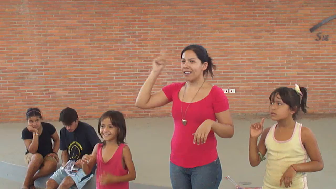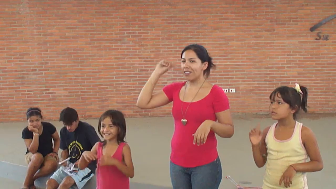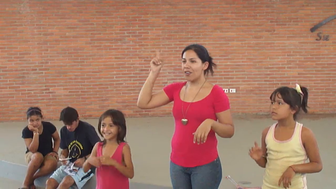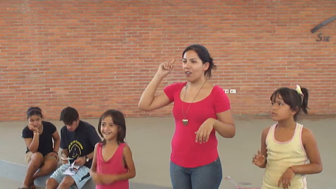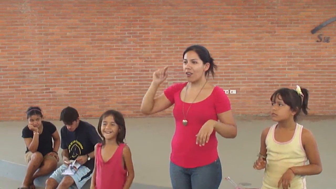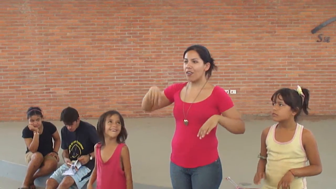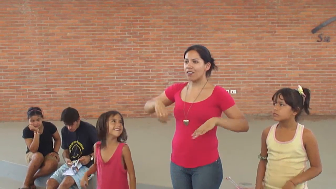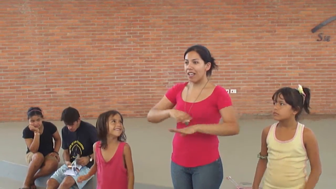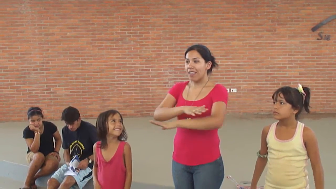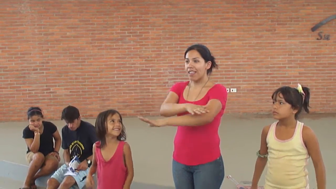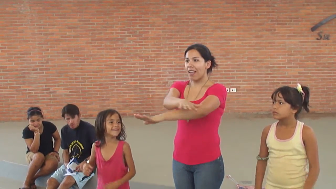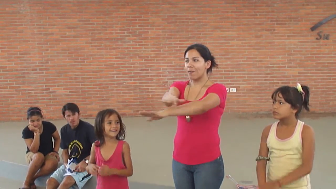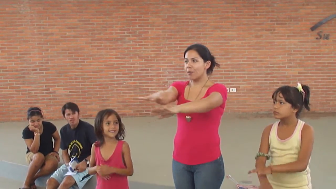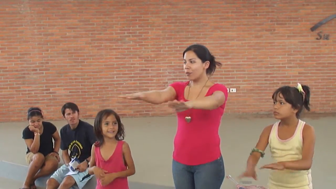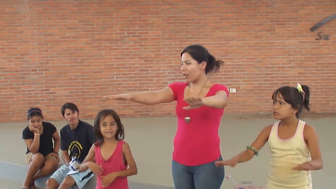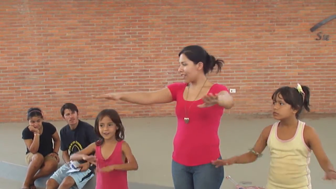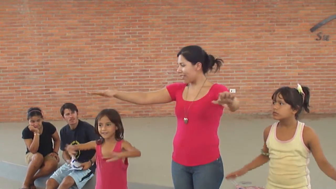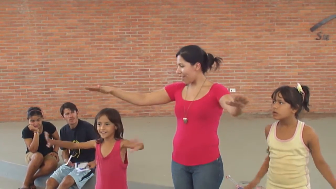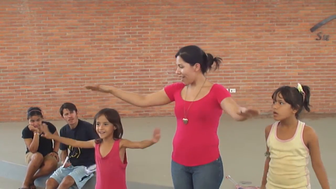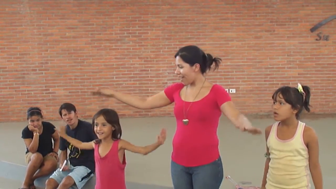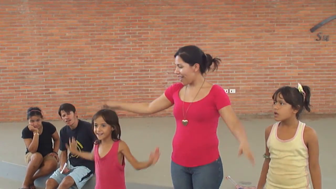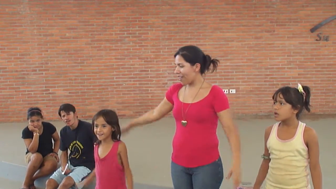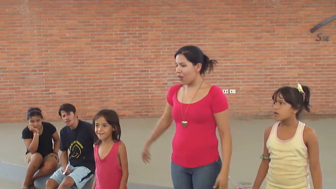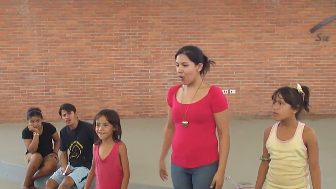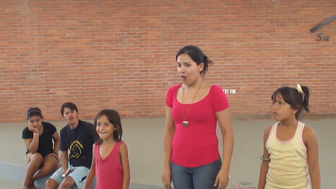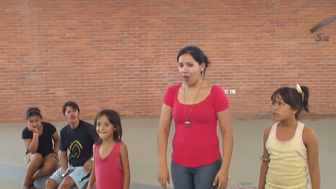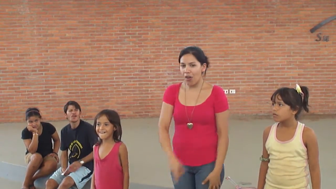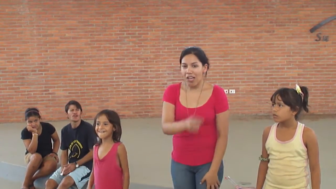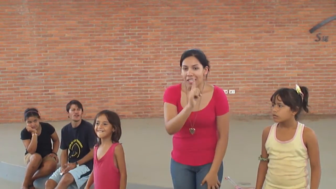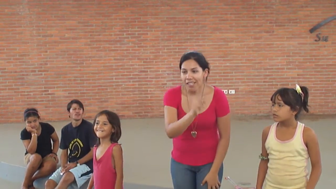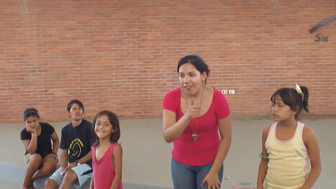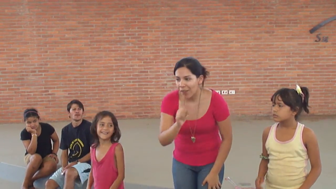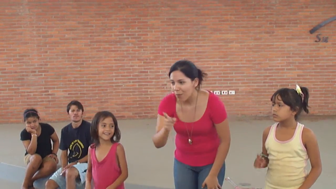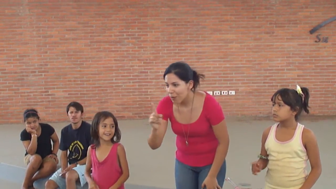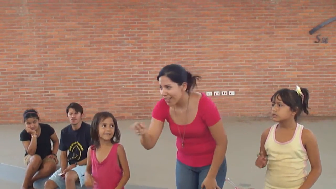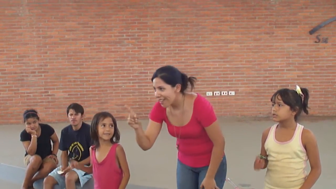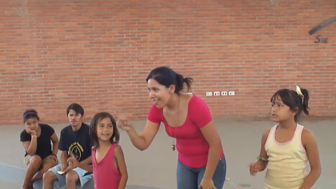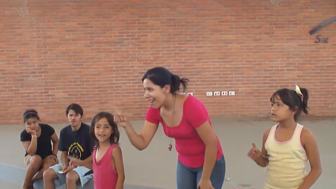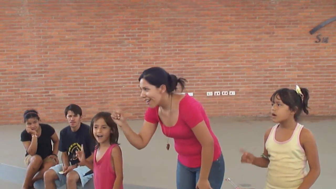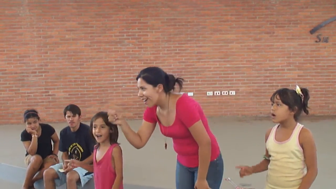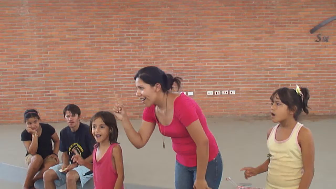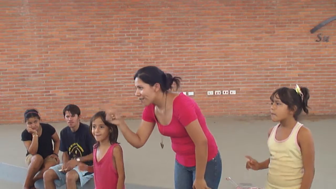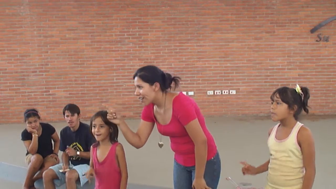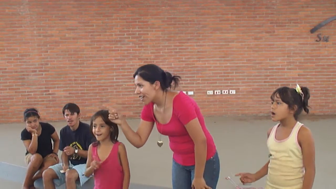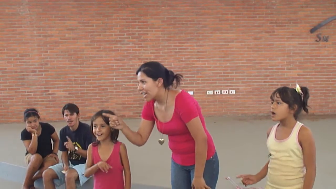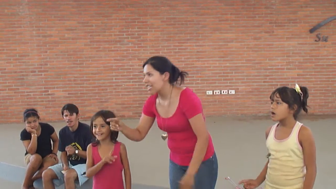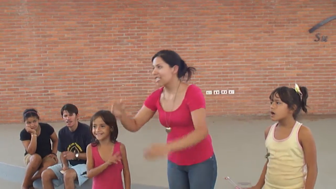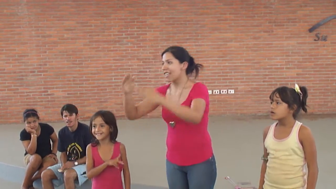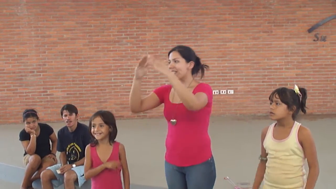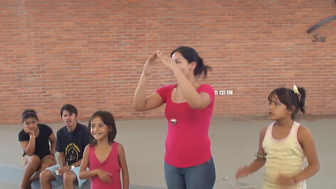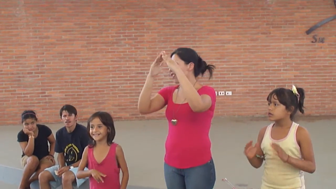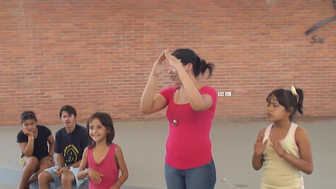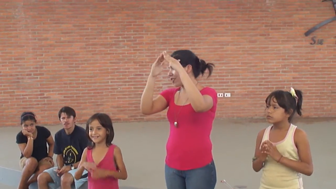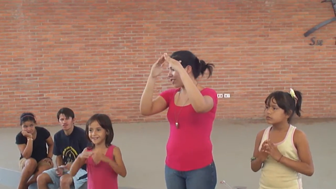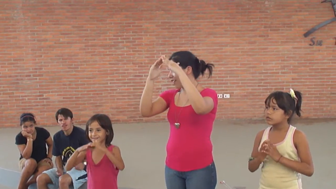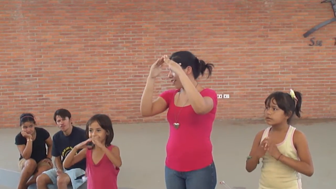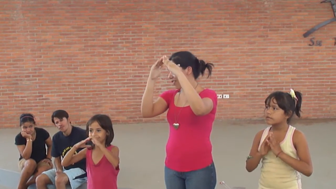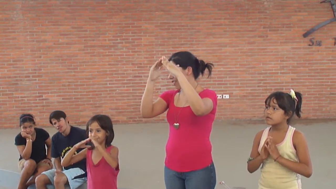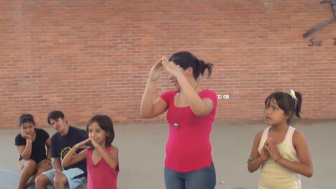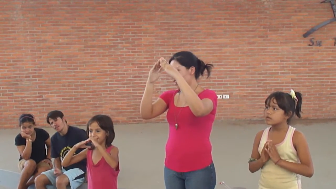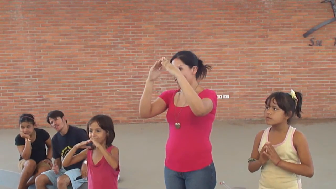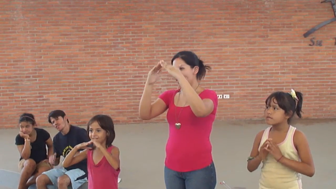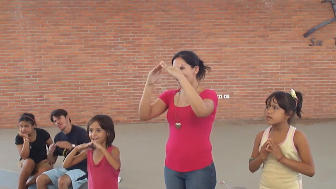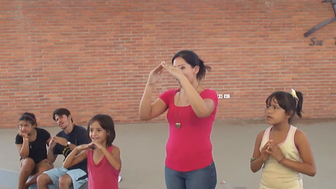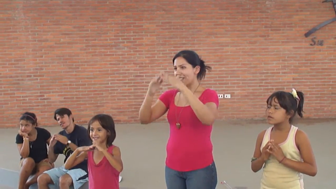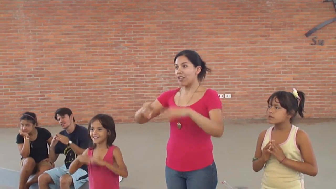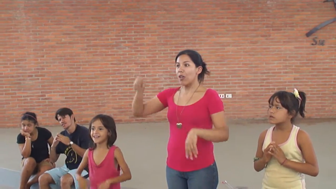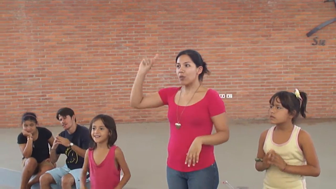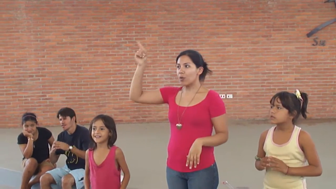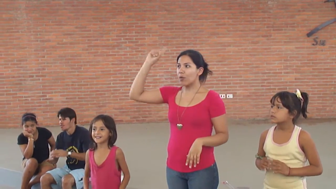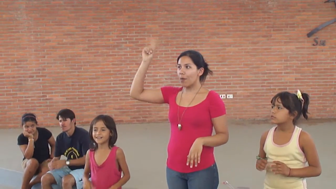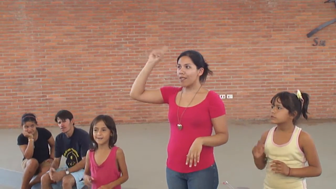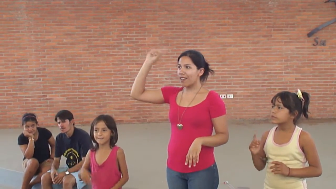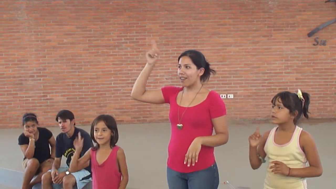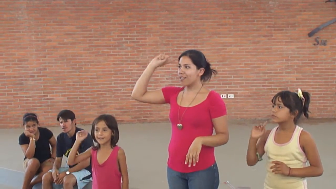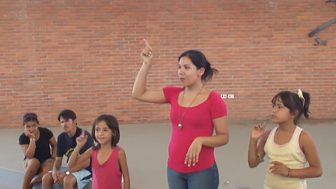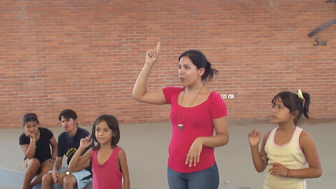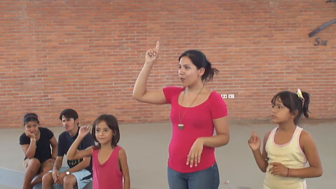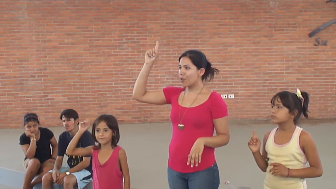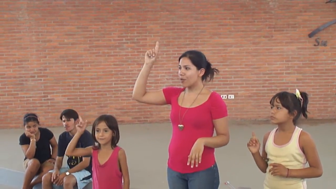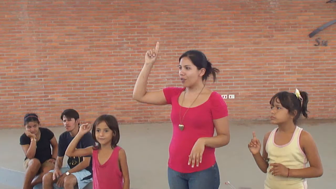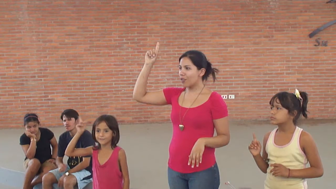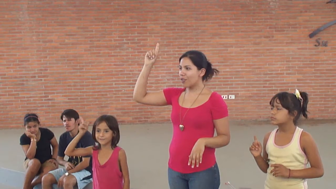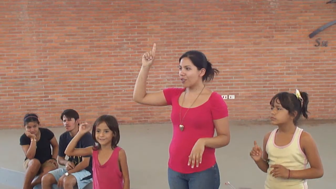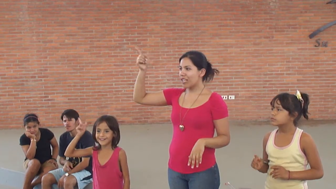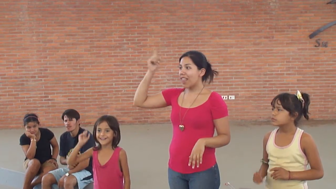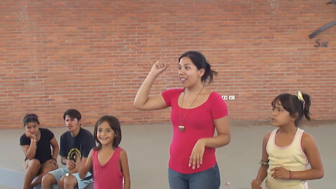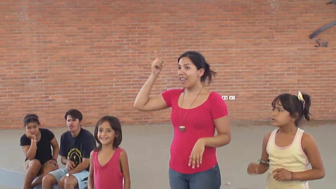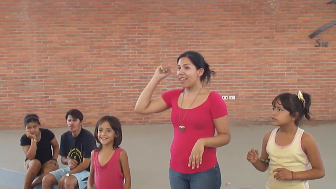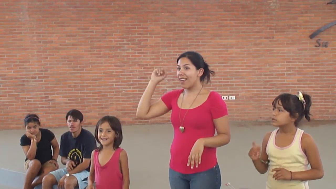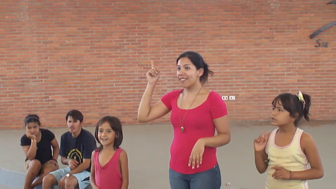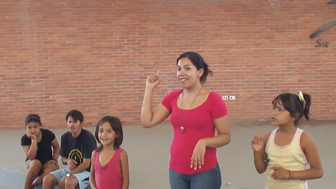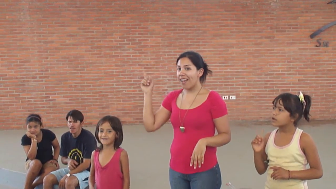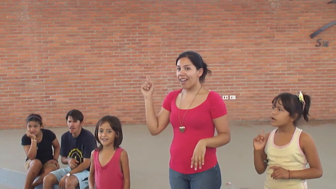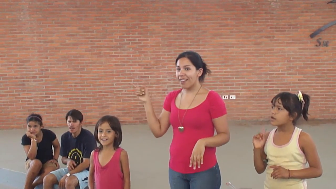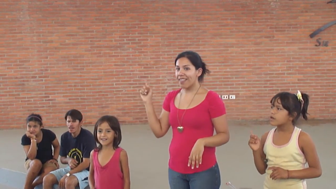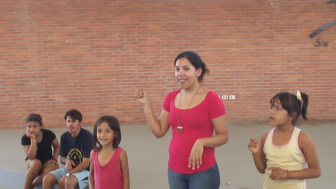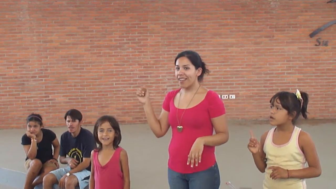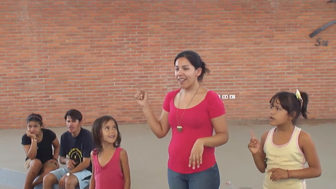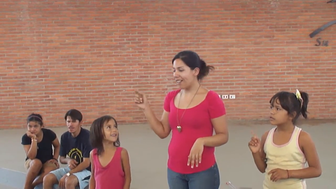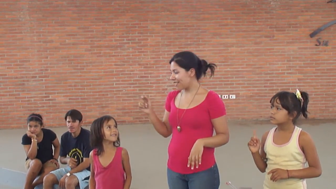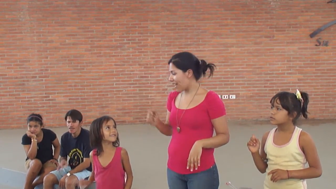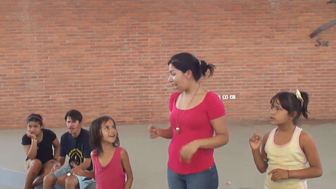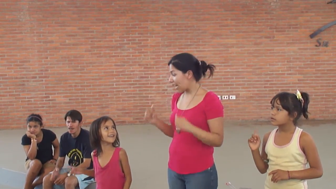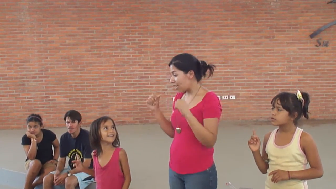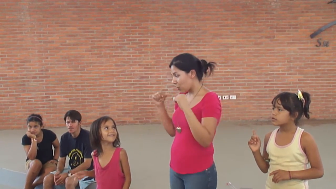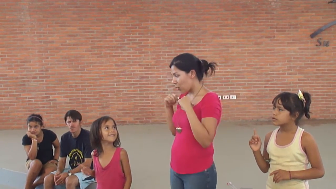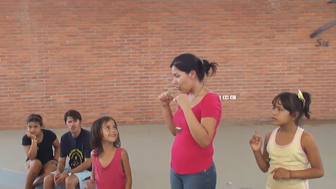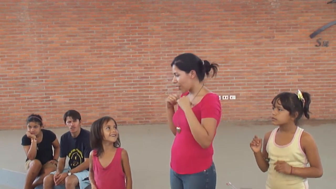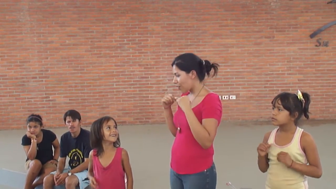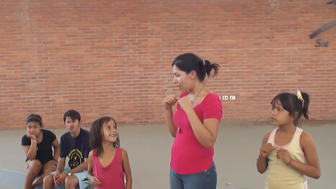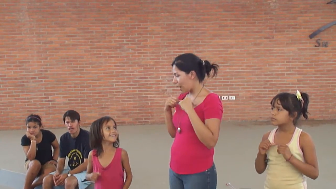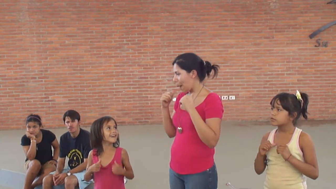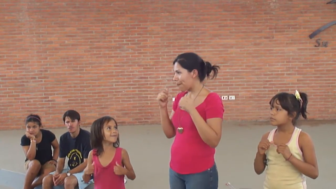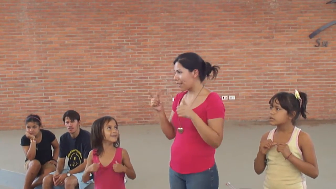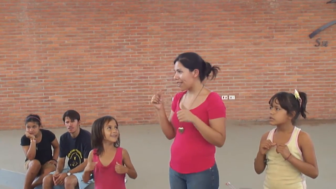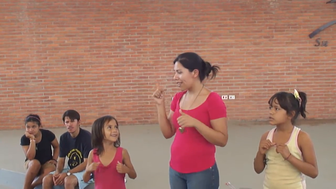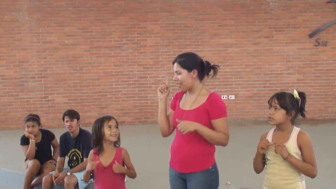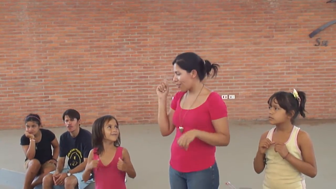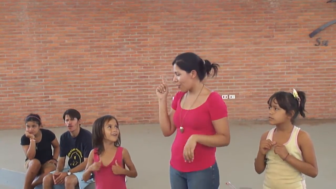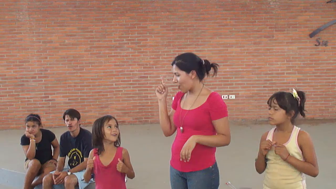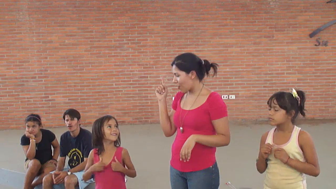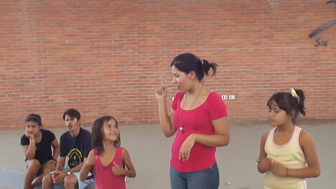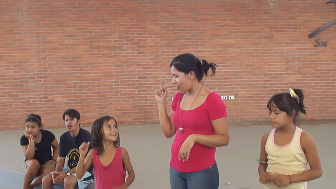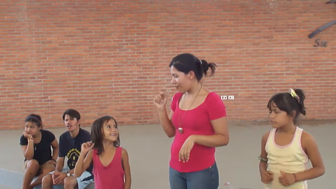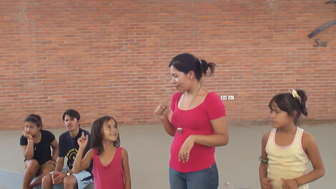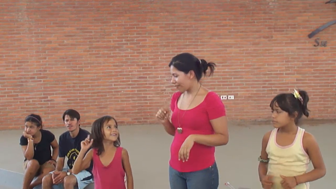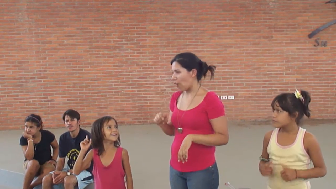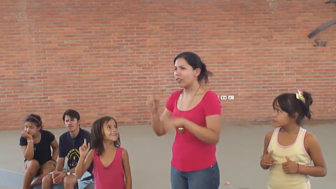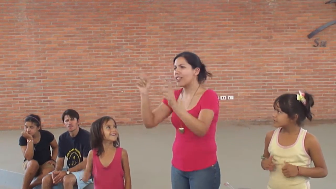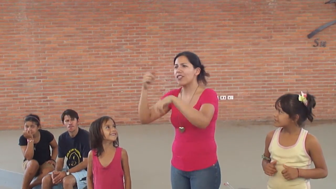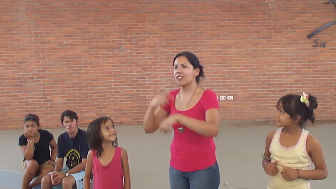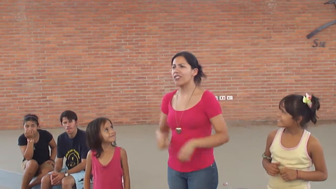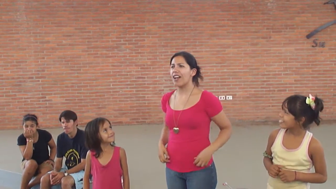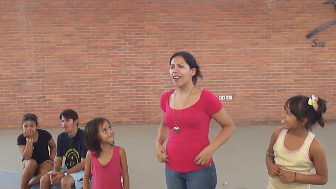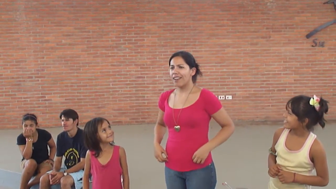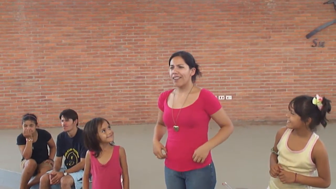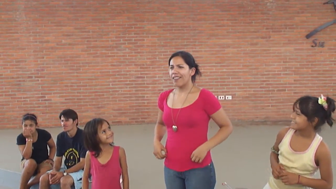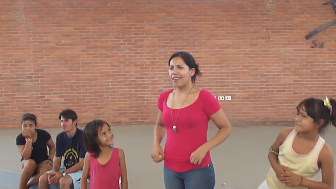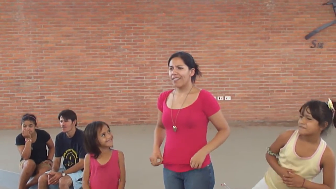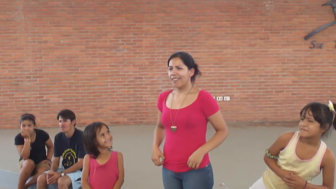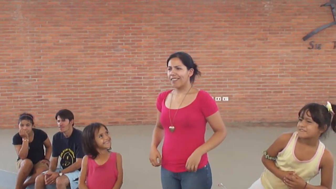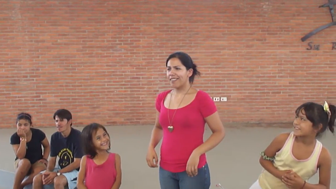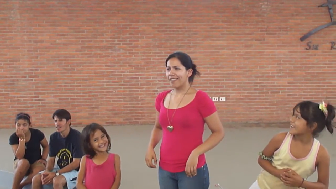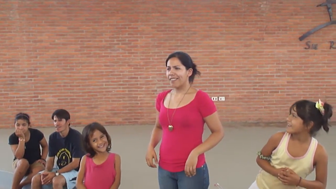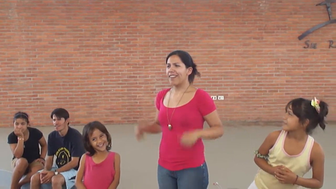Su Refugio